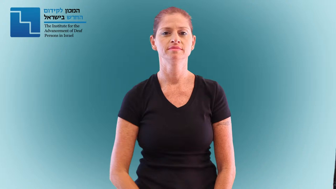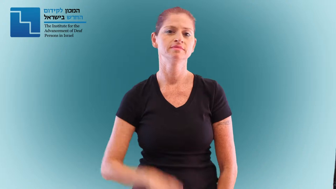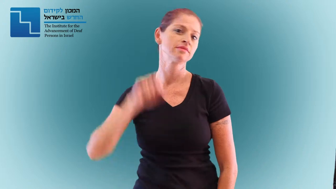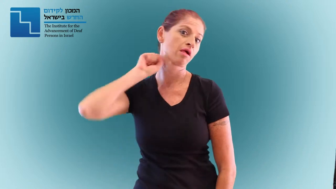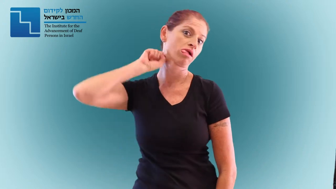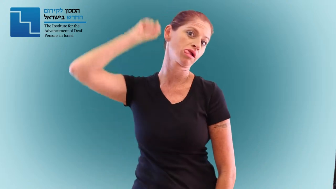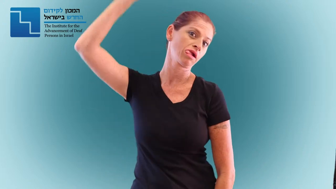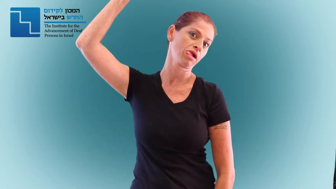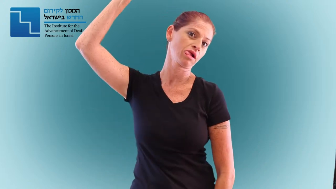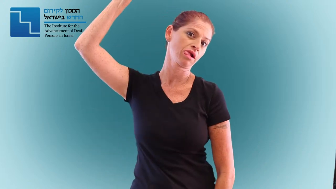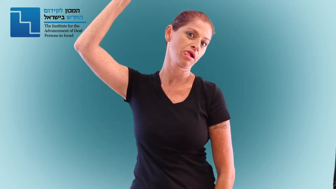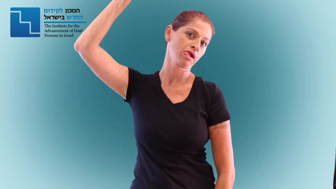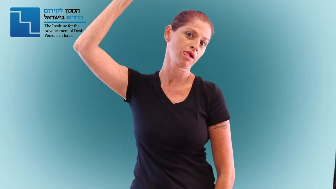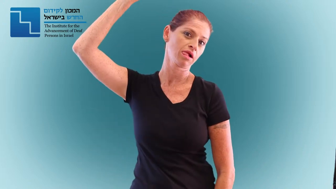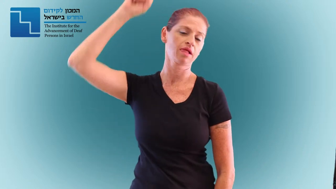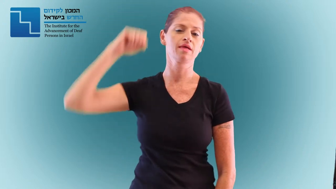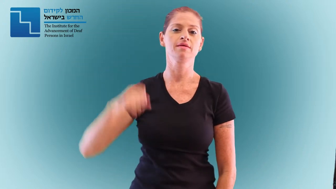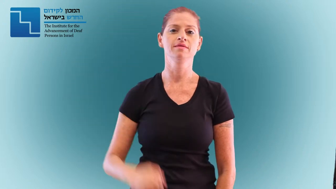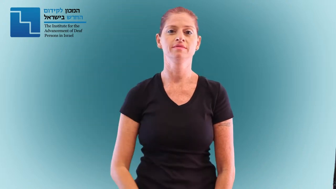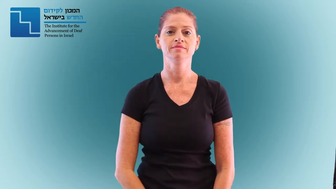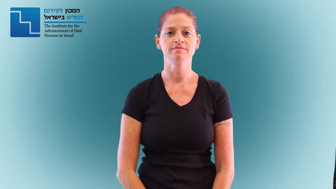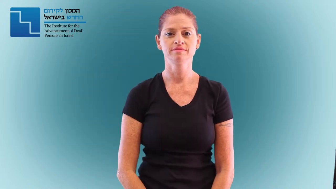להתאבד (בתלייה)